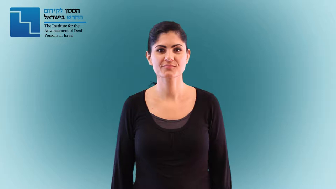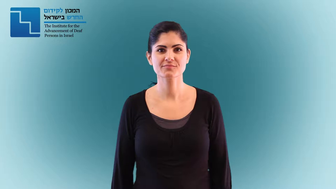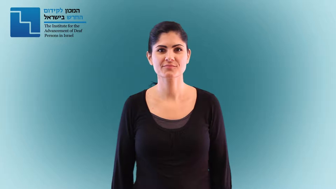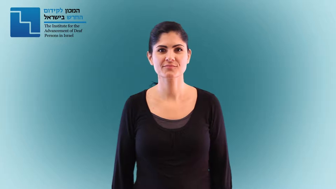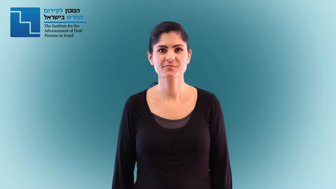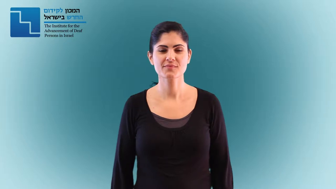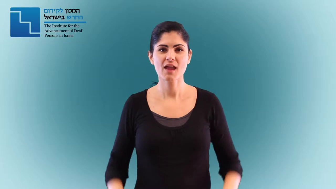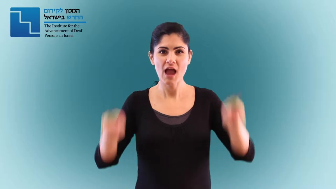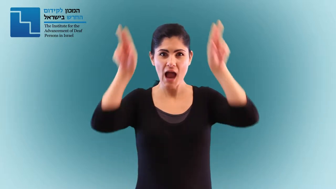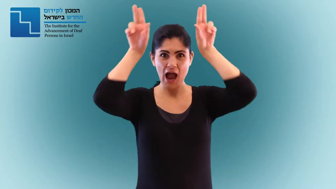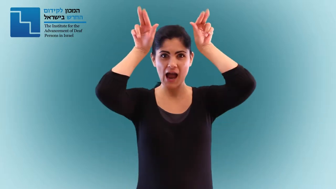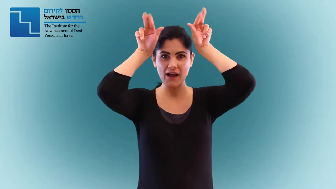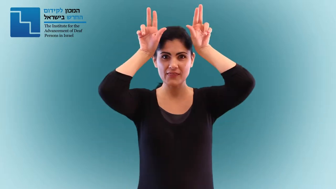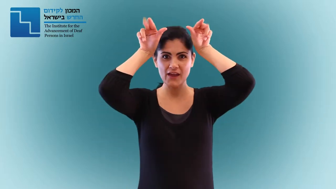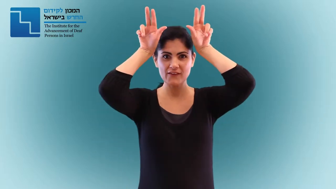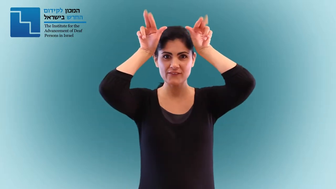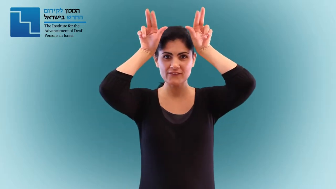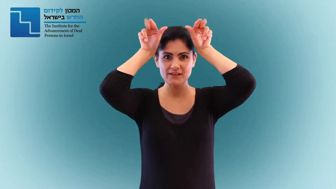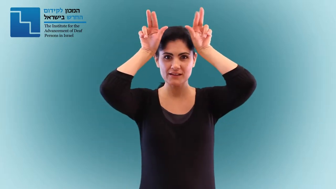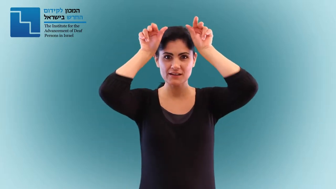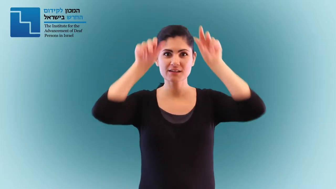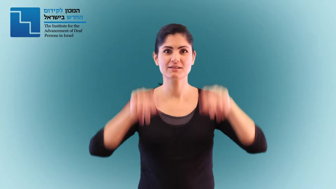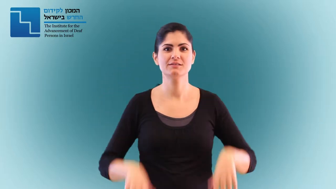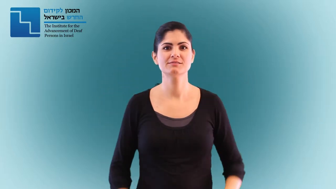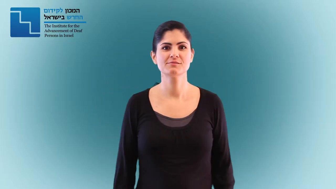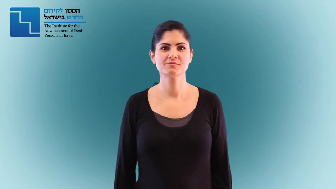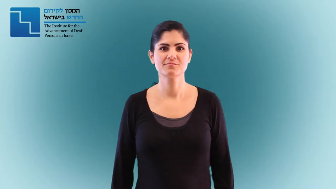ארנב